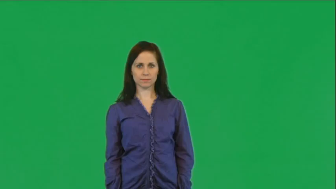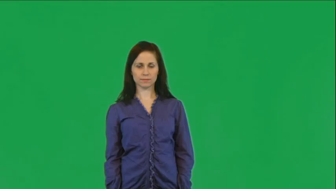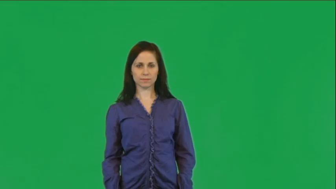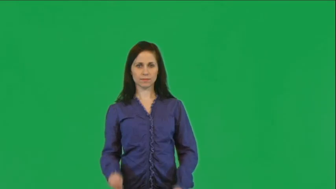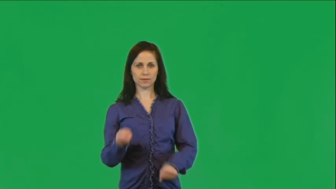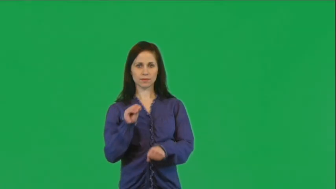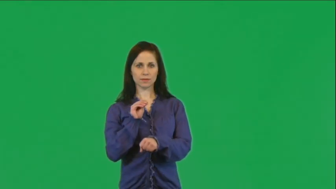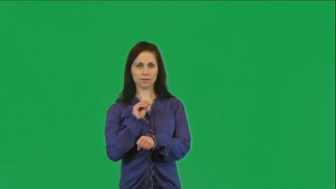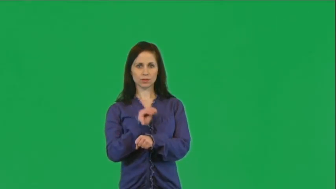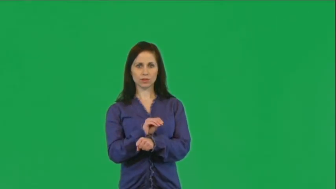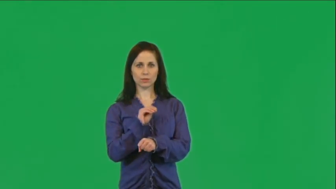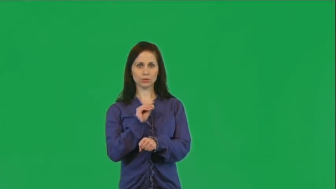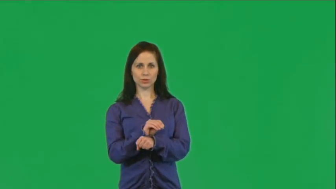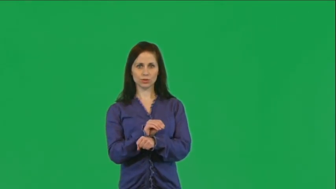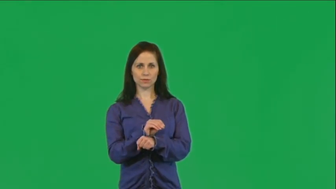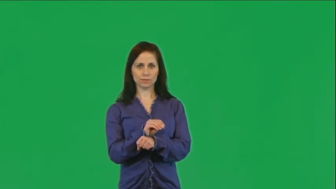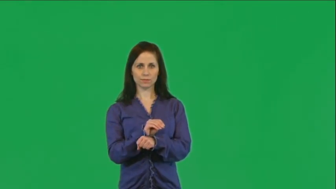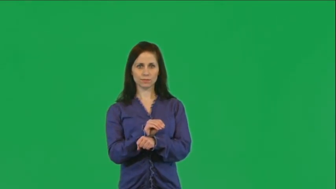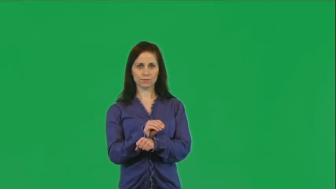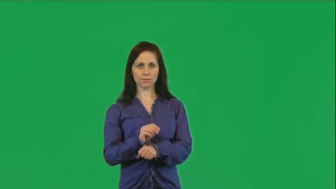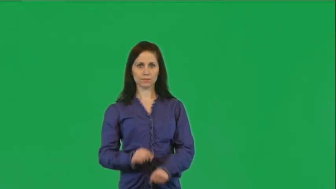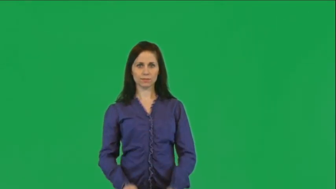kształcić